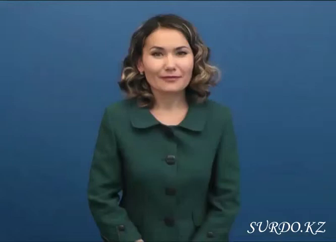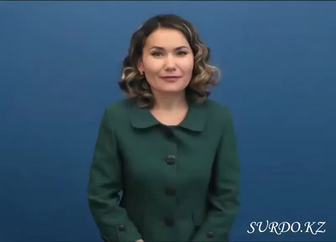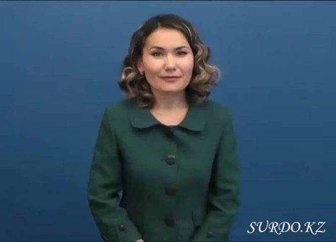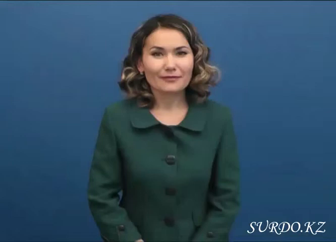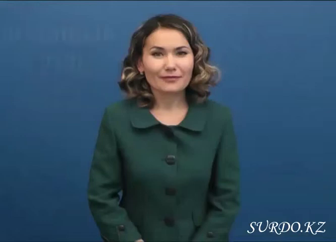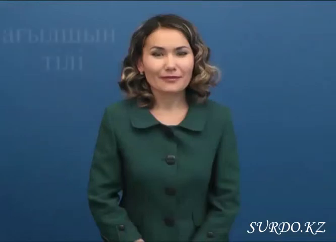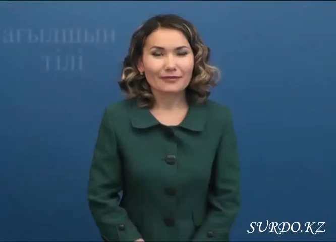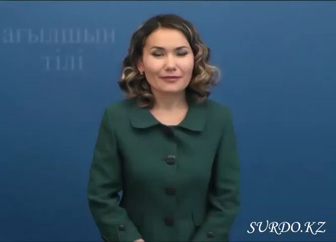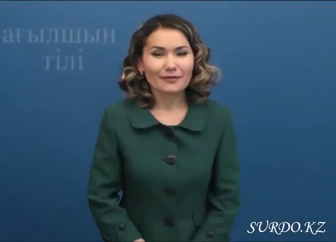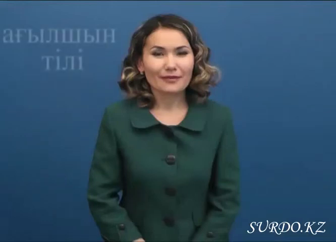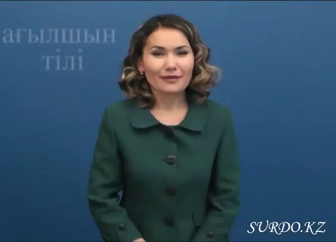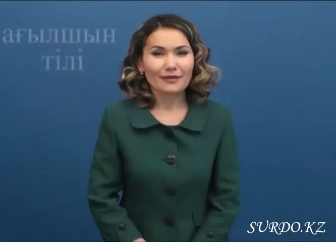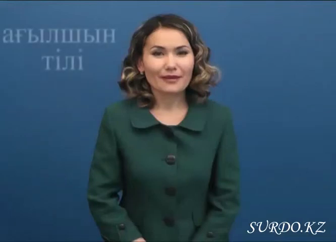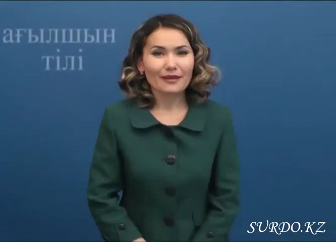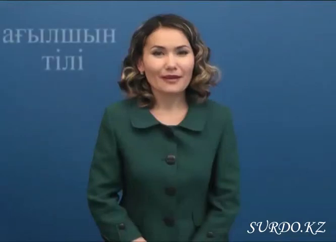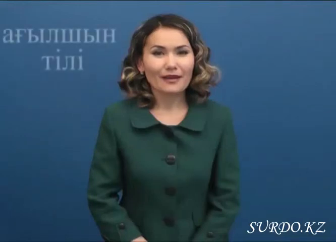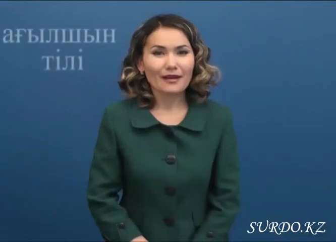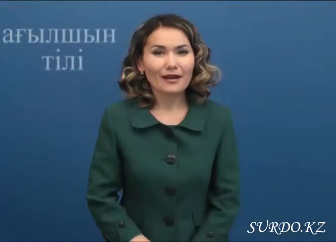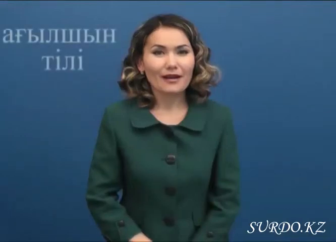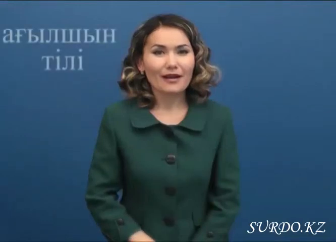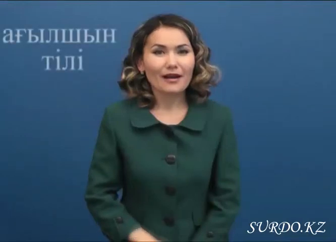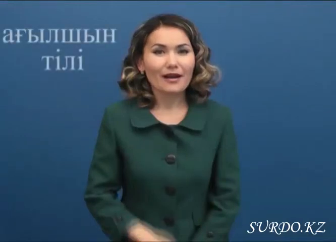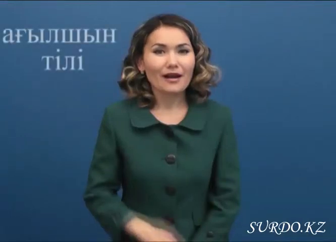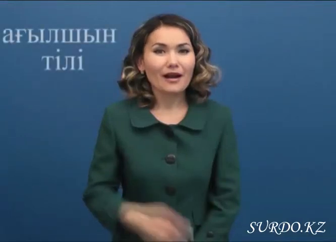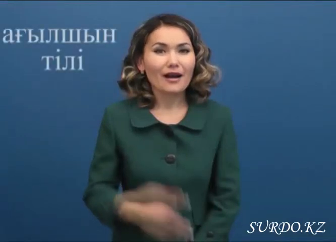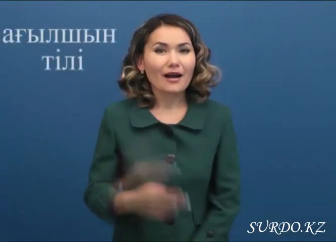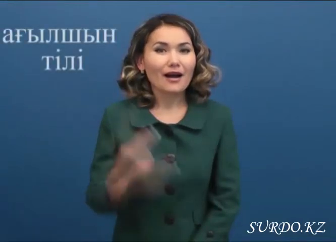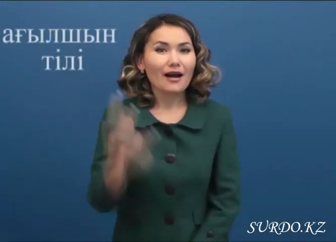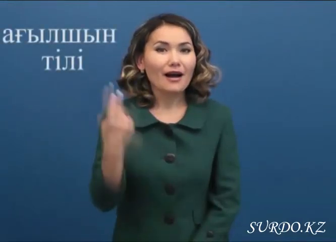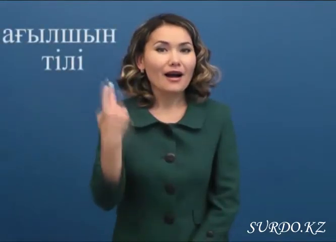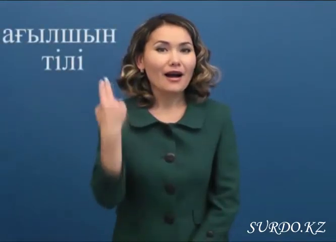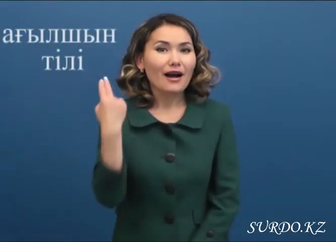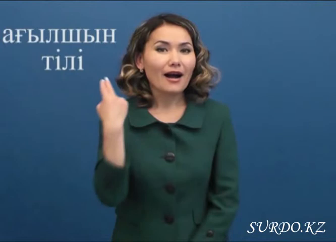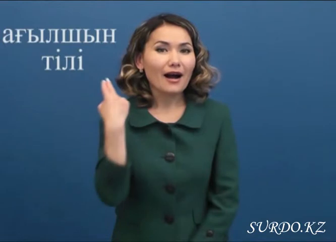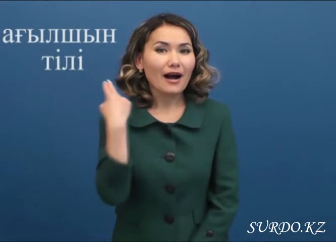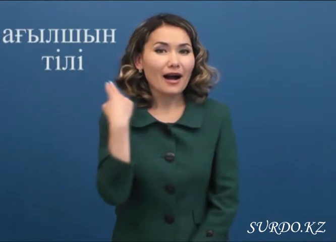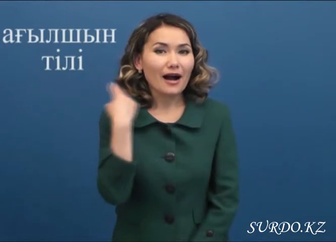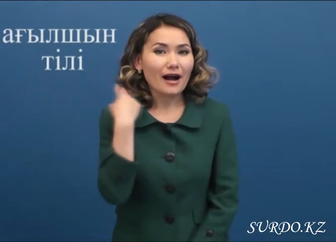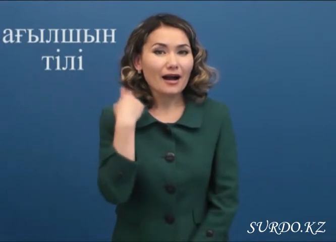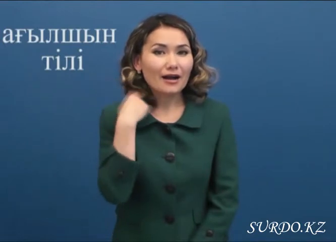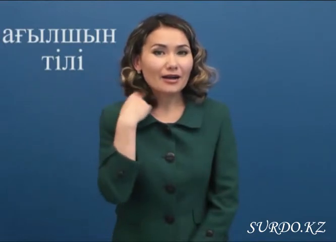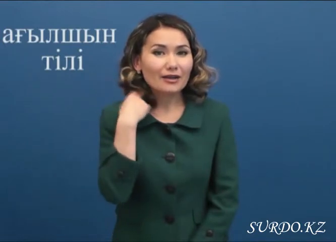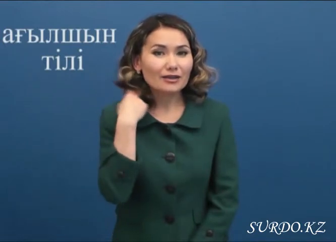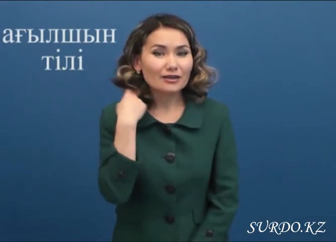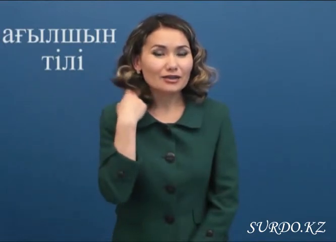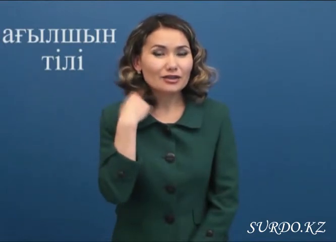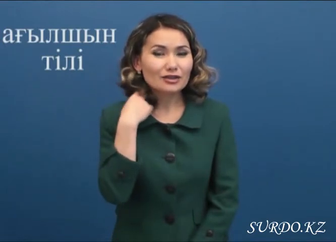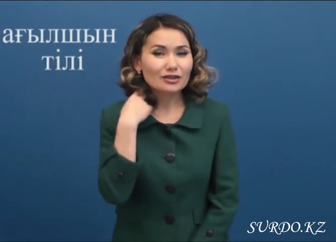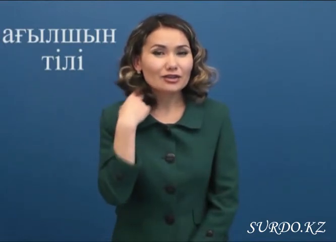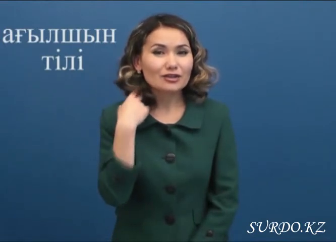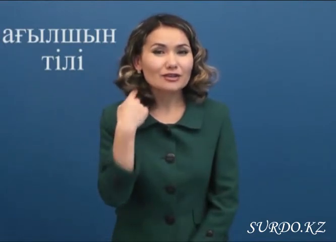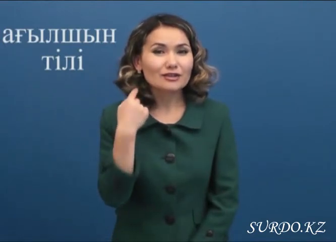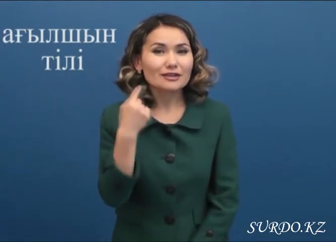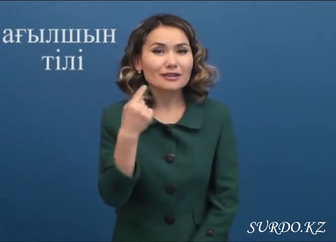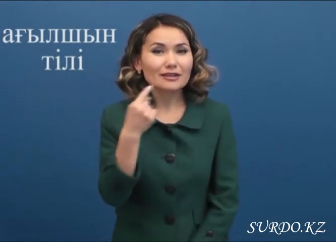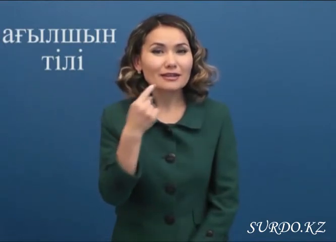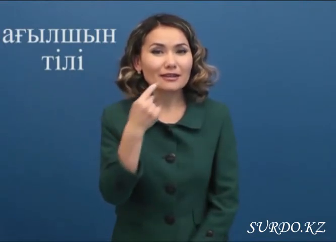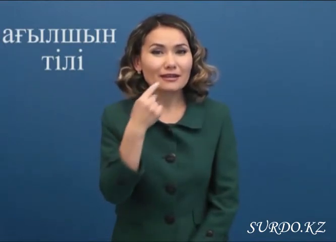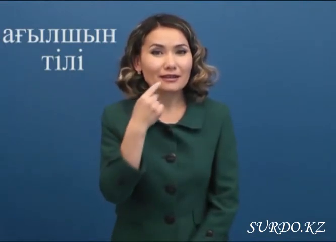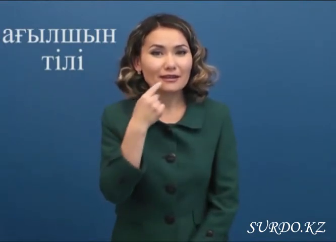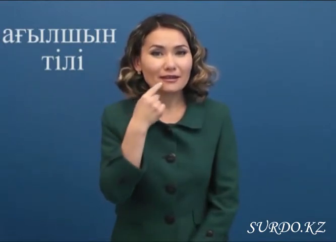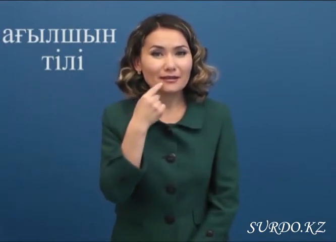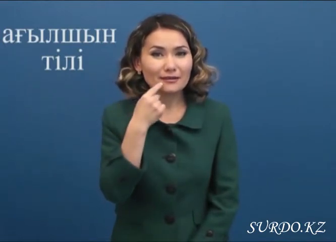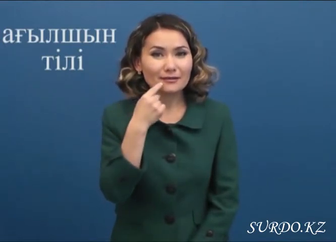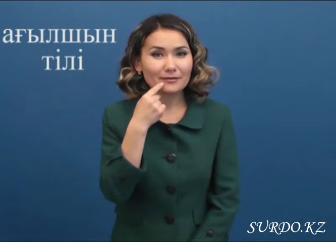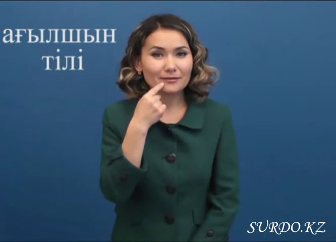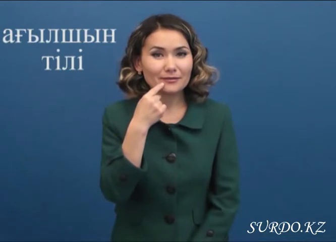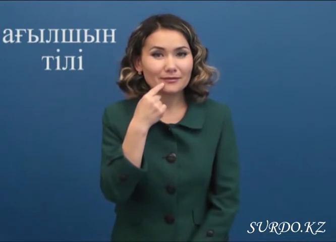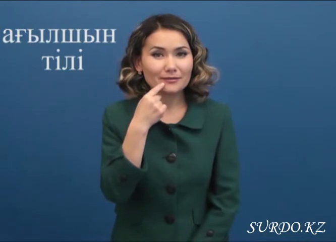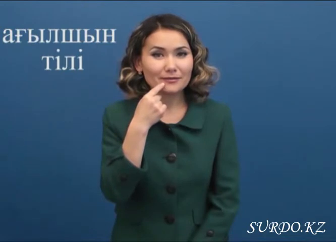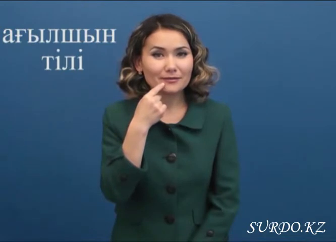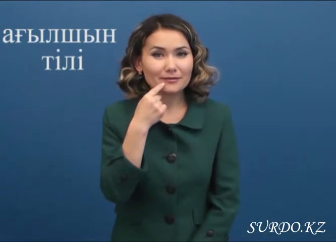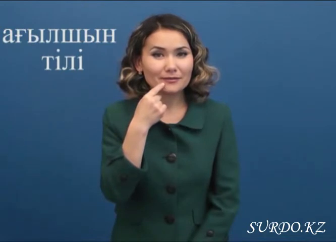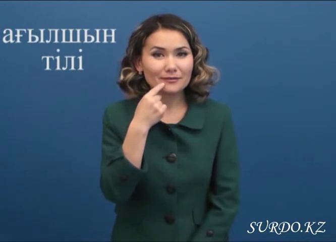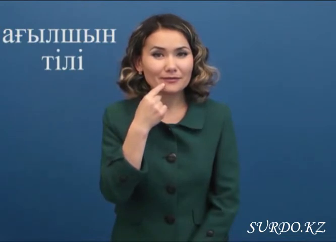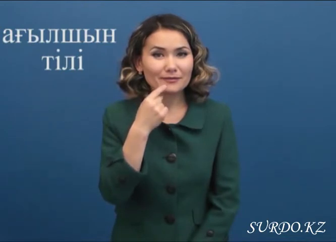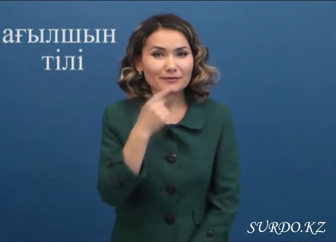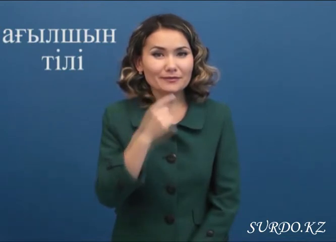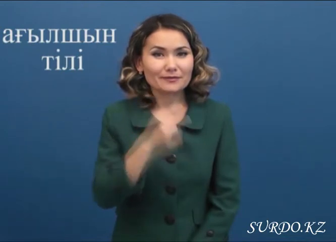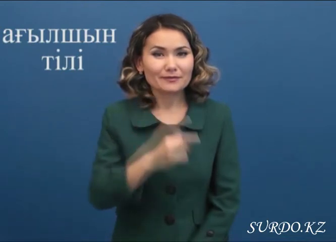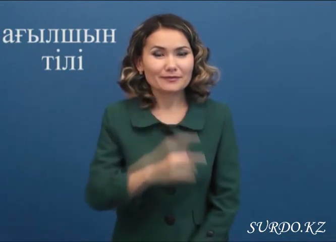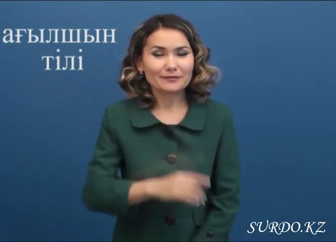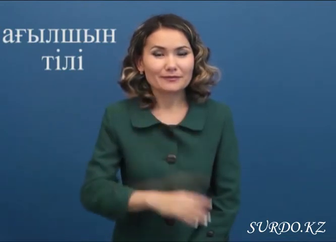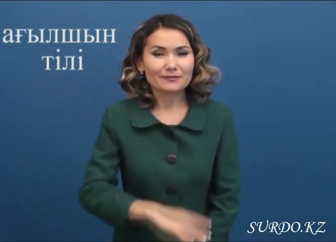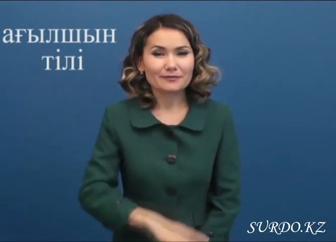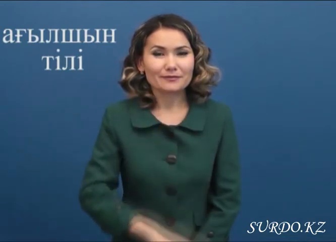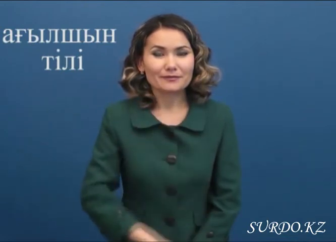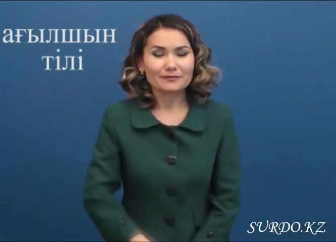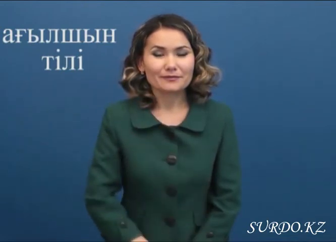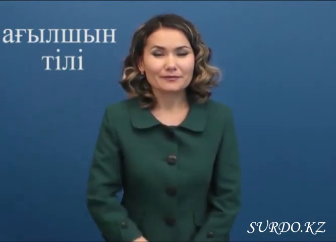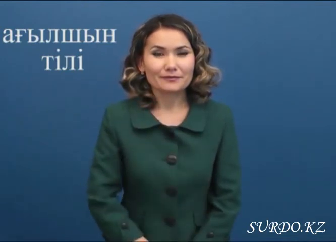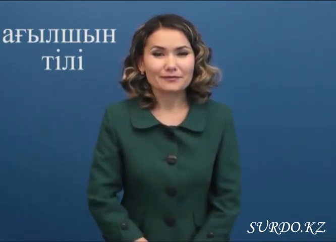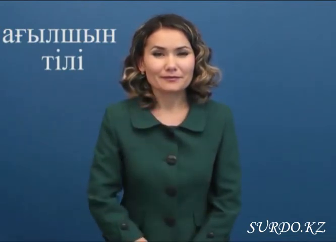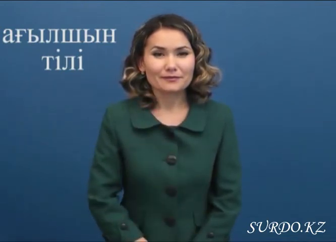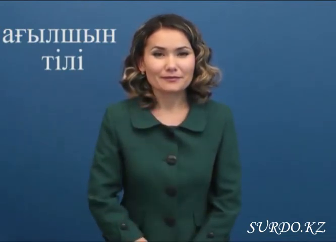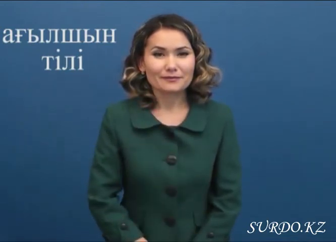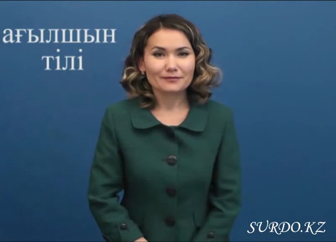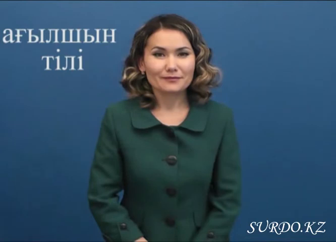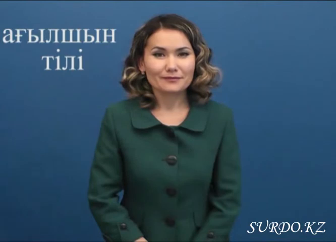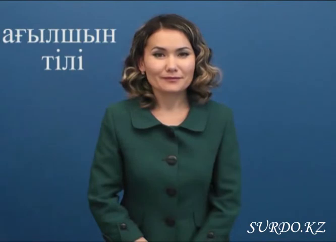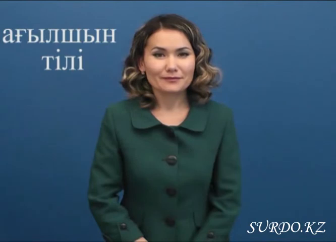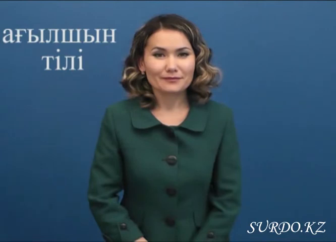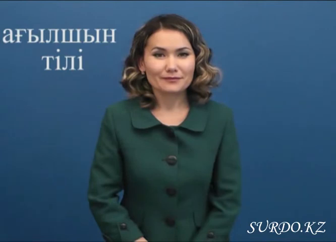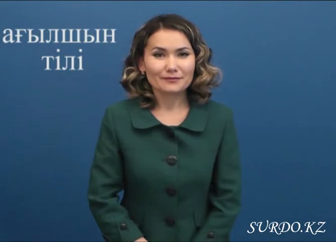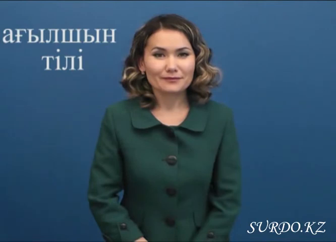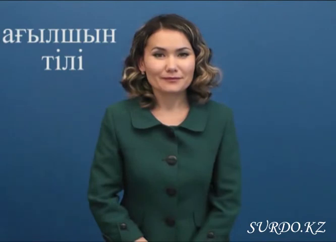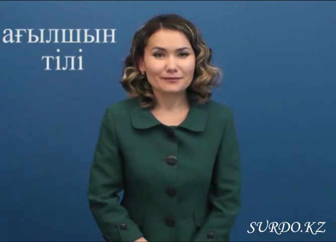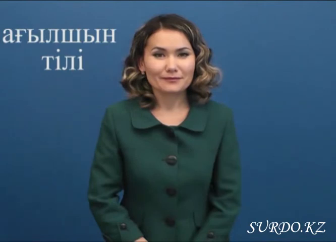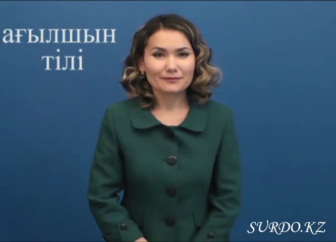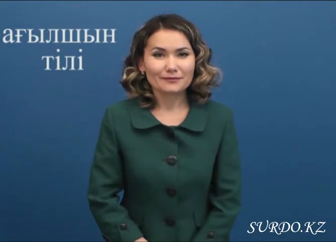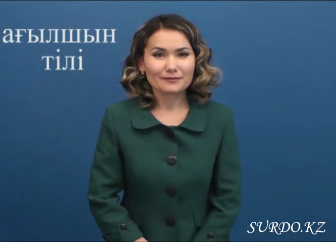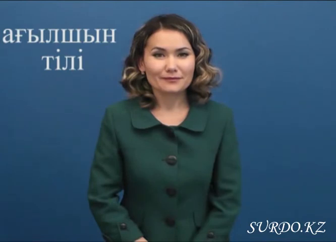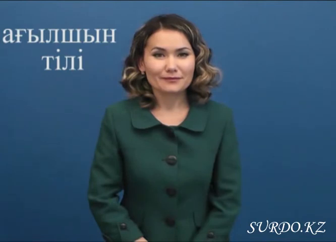Ағылшын тілі